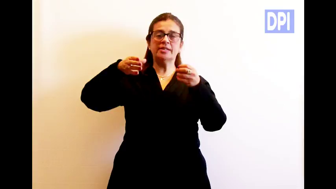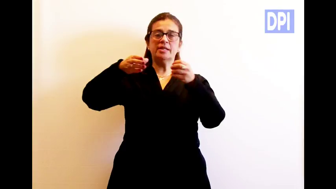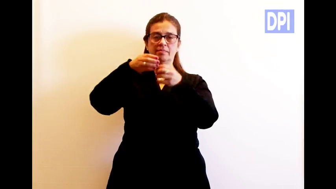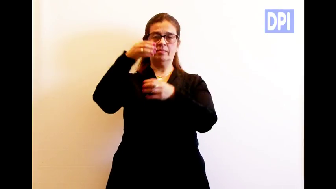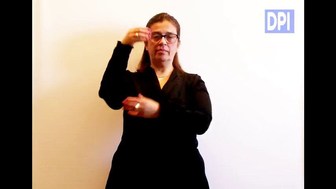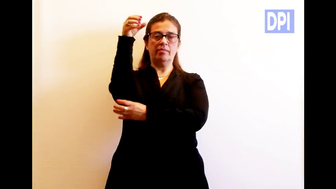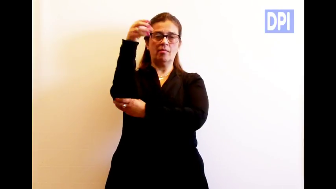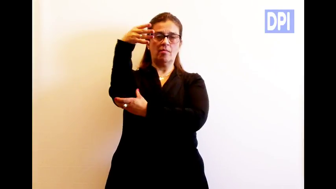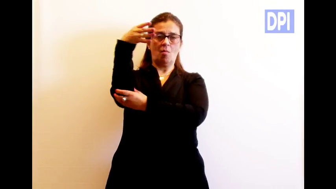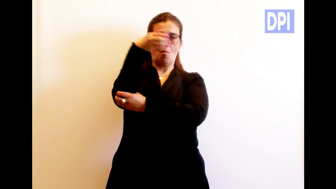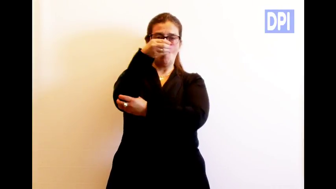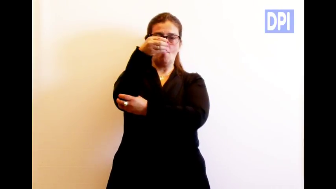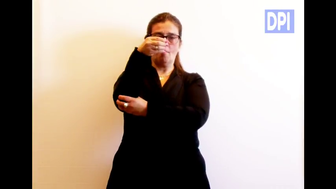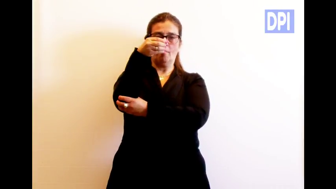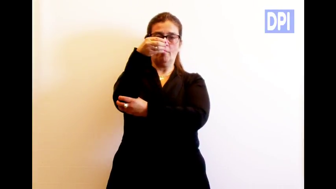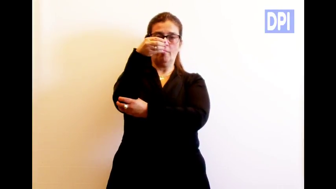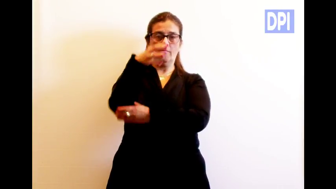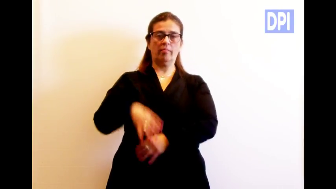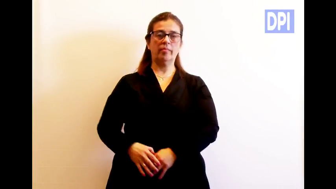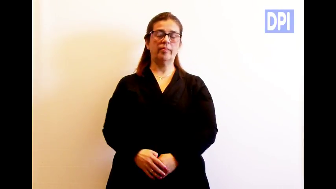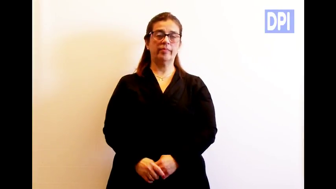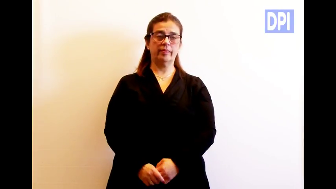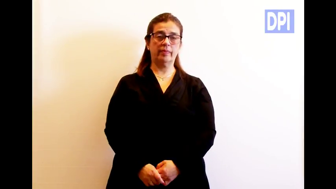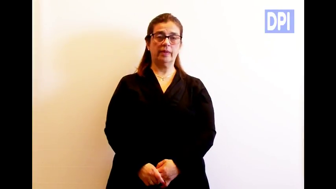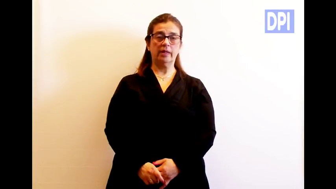SOPORTE